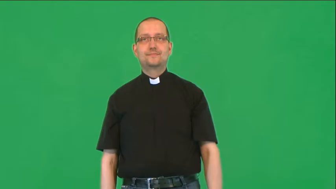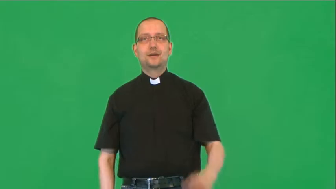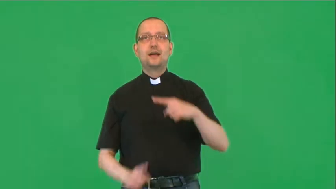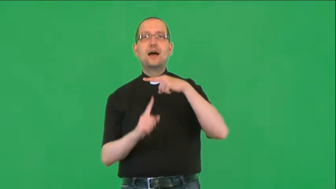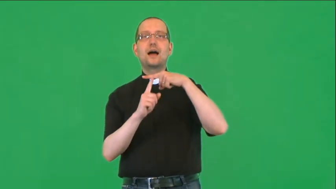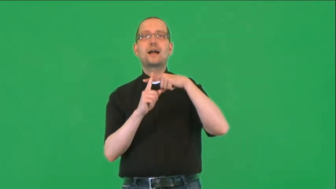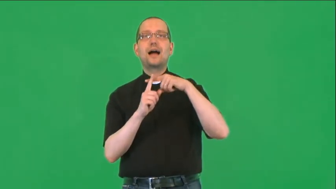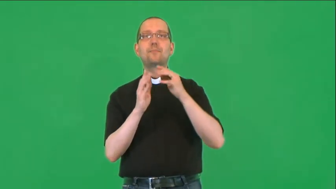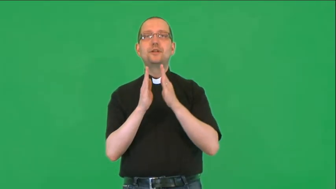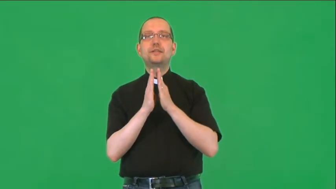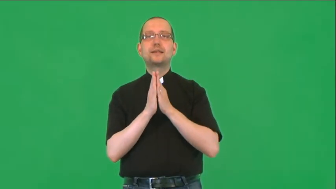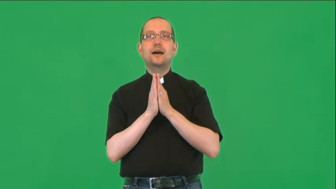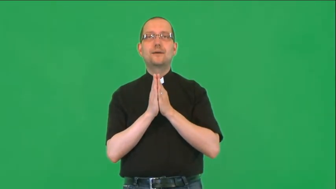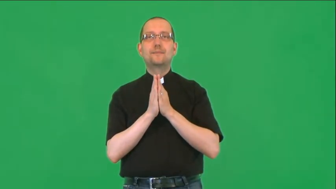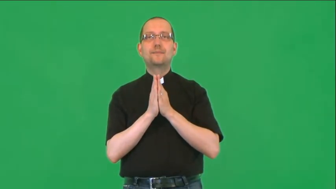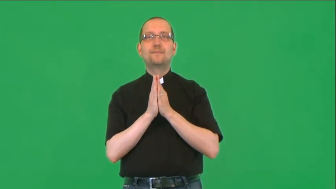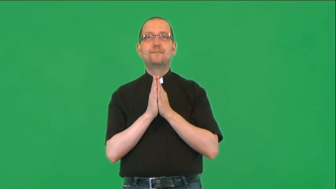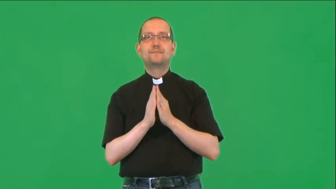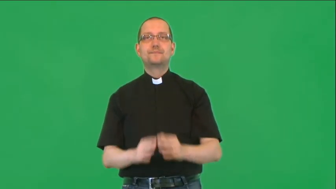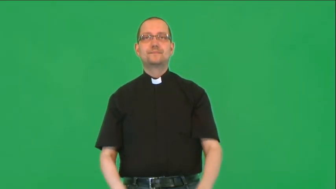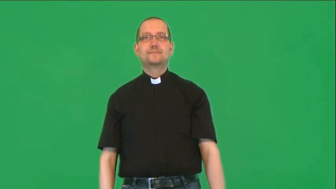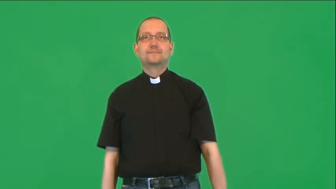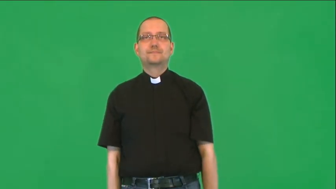kaplica